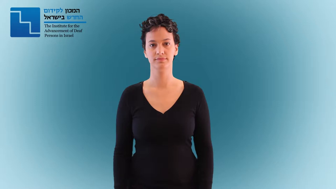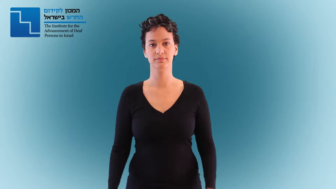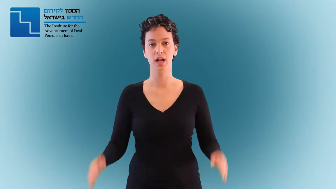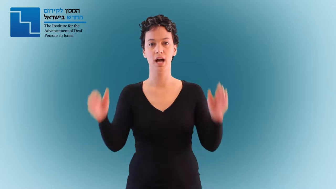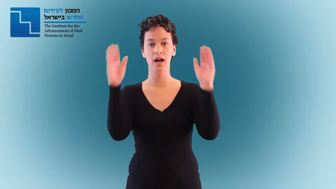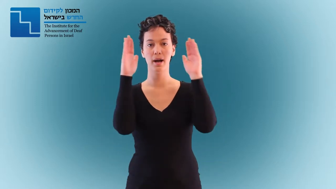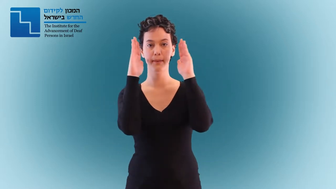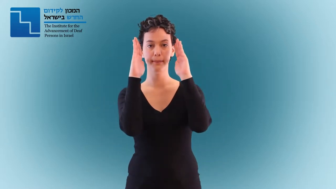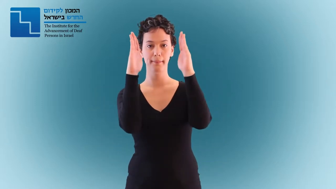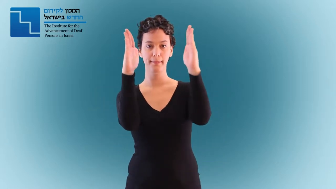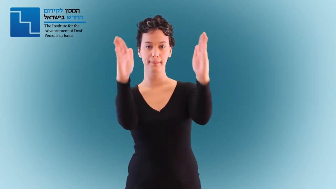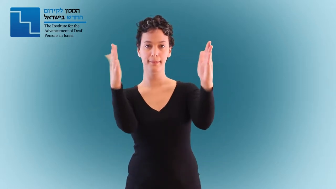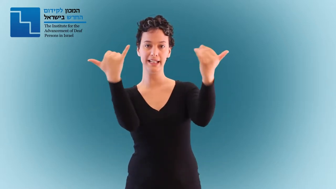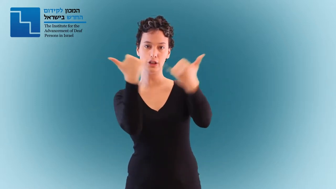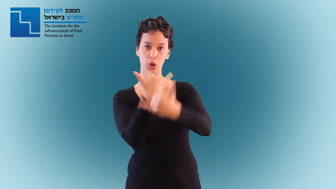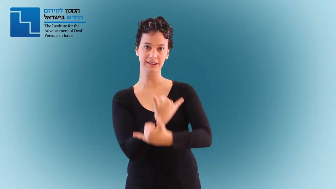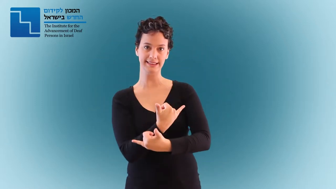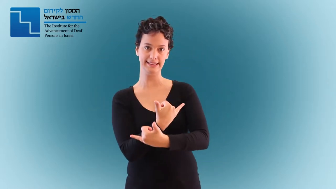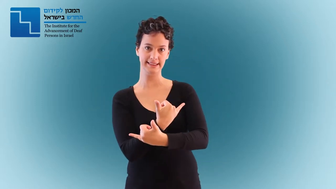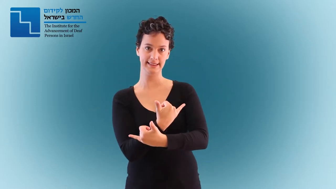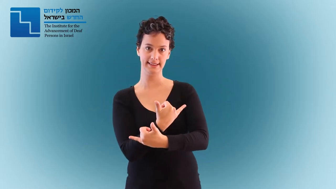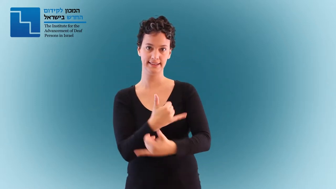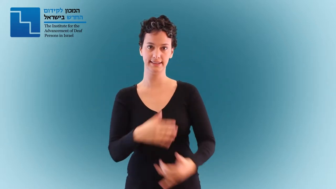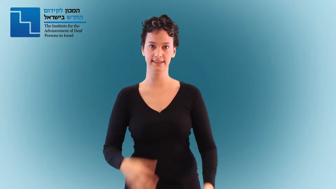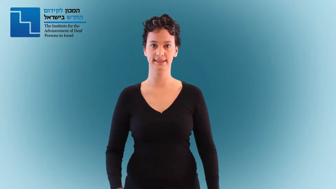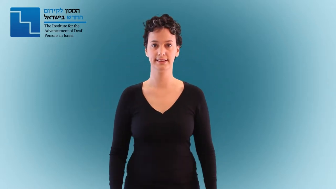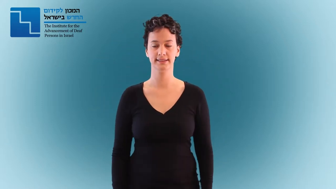מיתוס